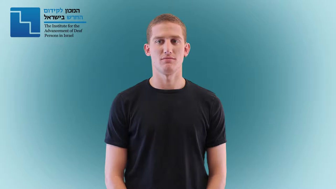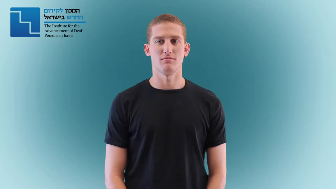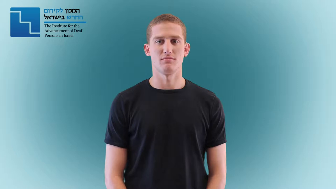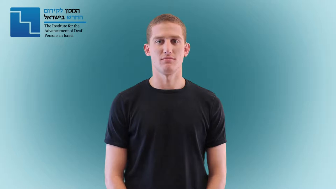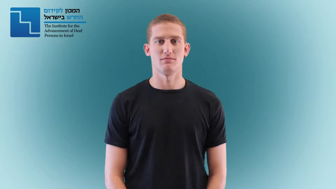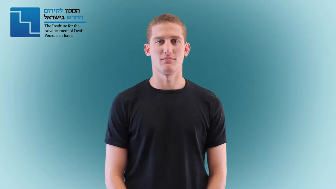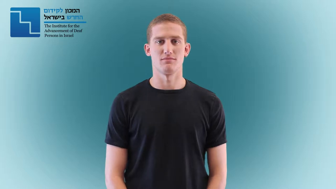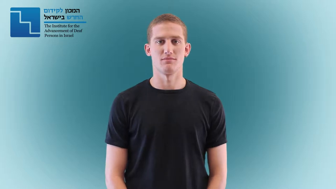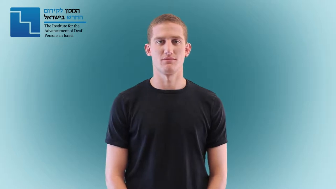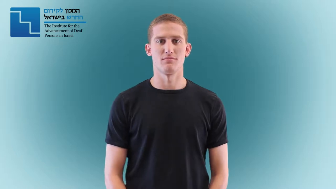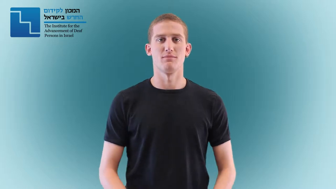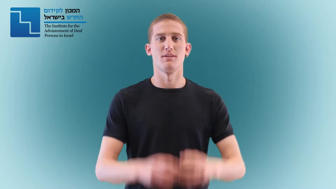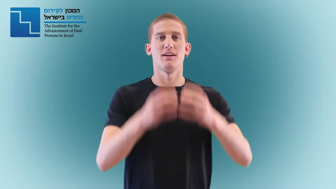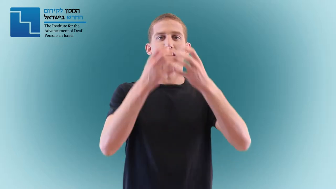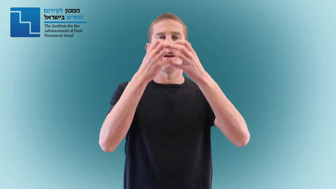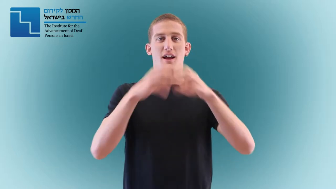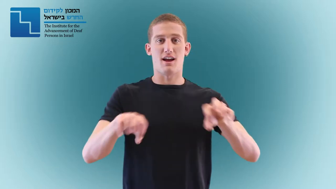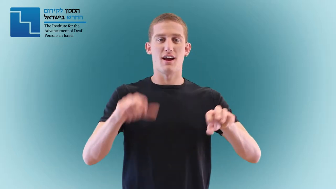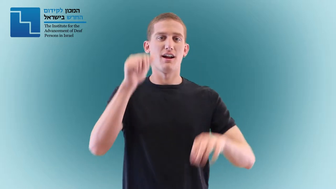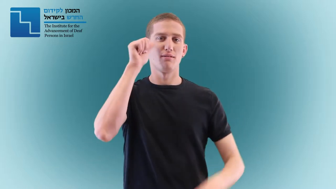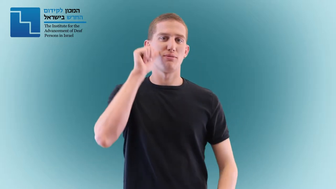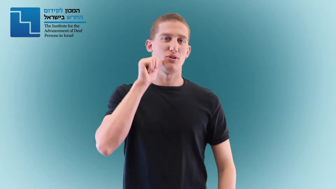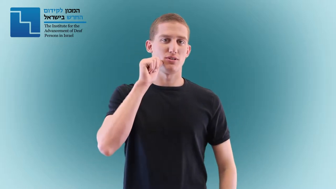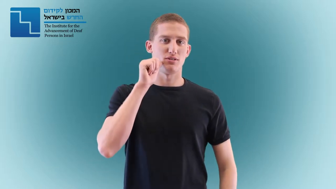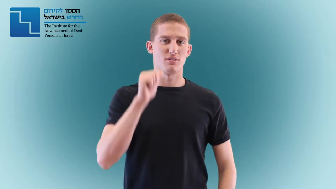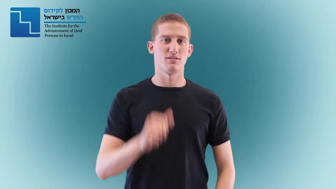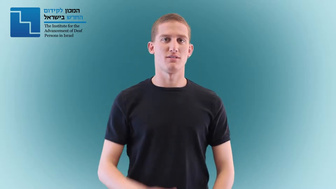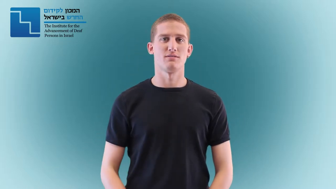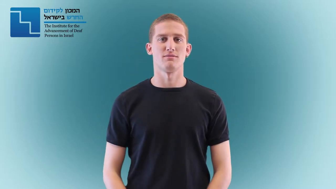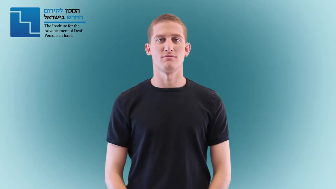חלבון